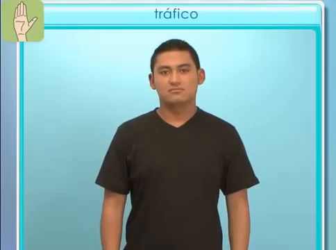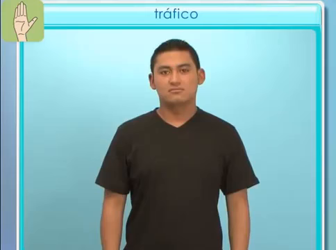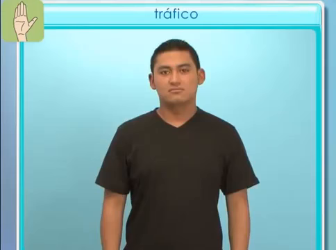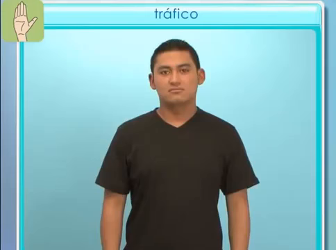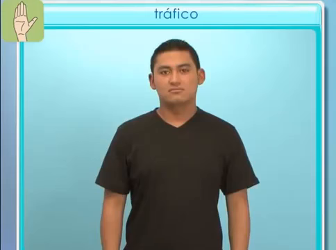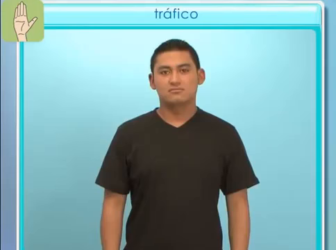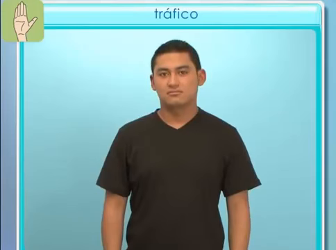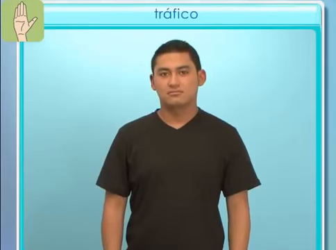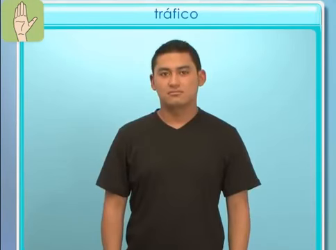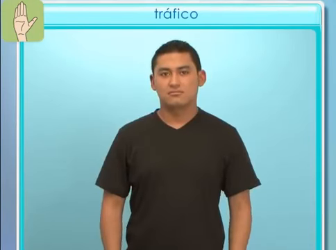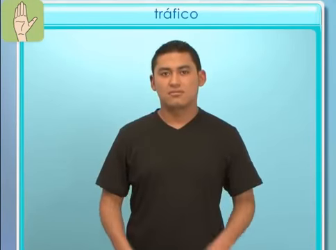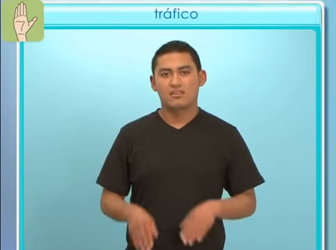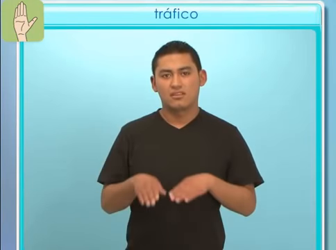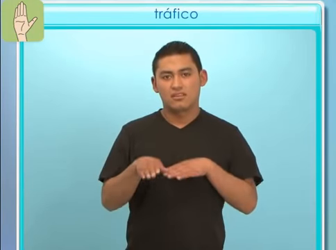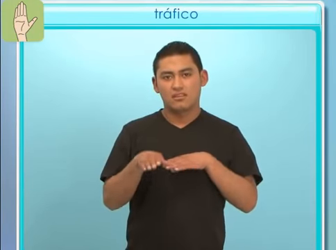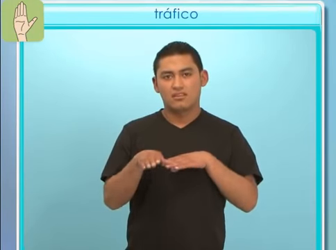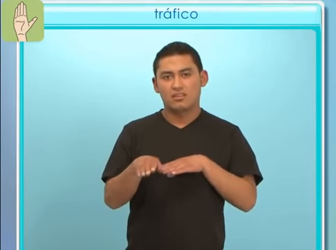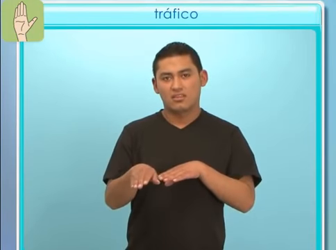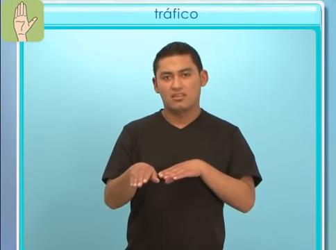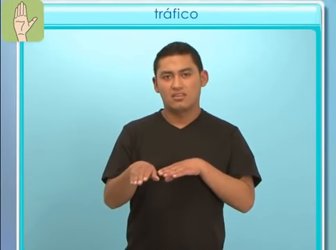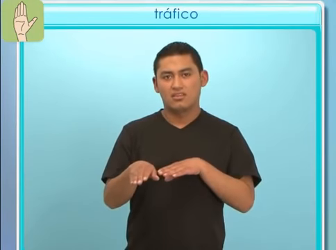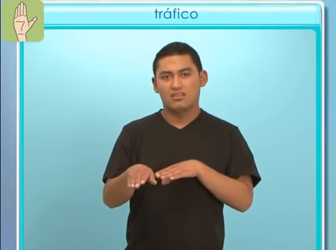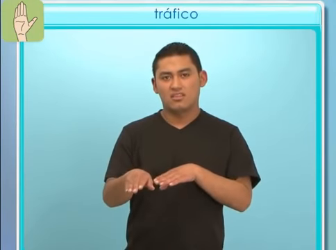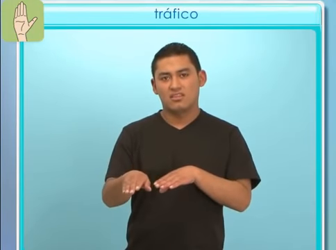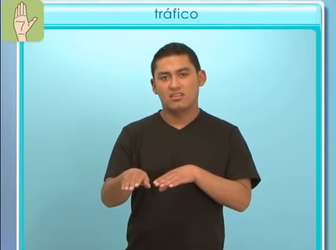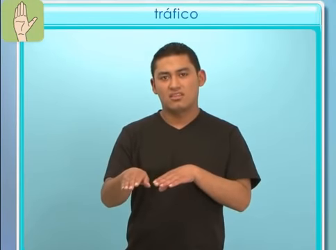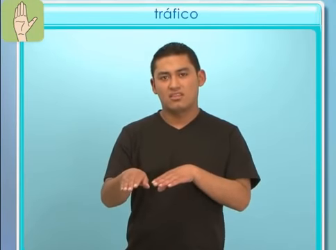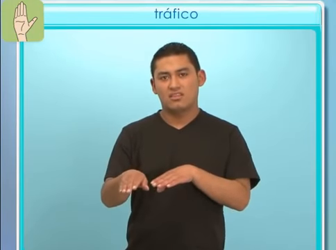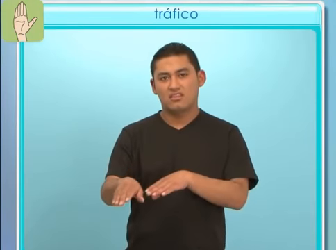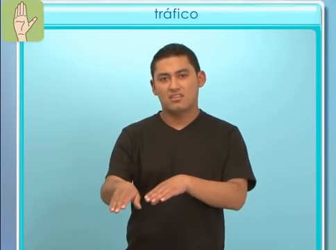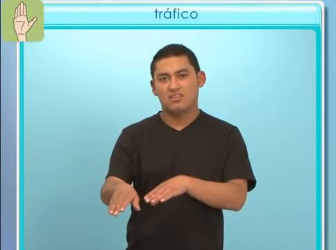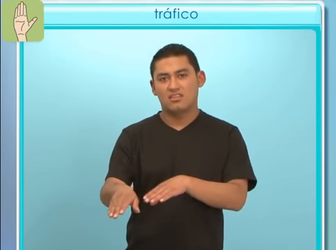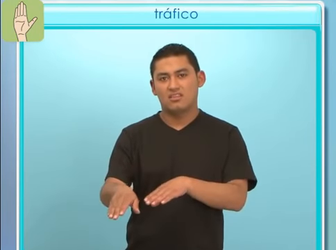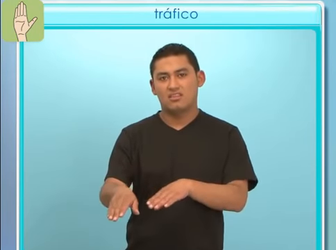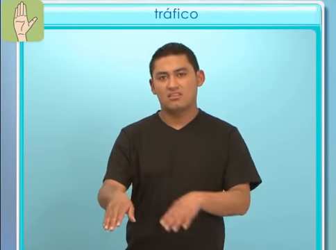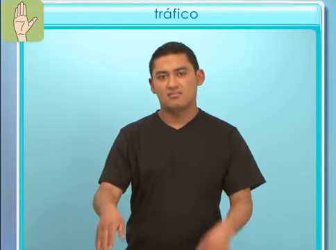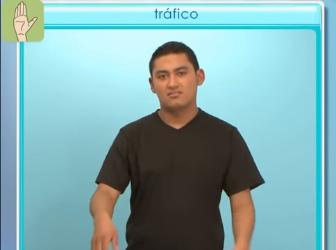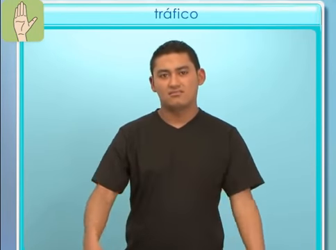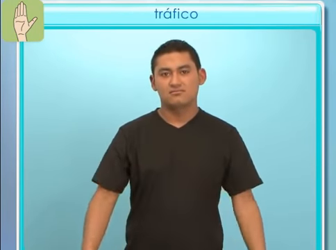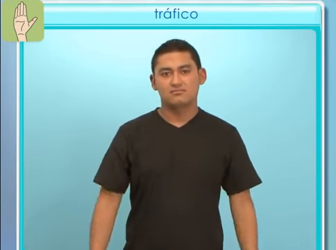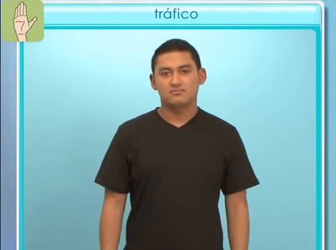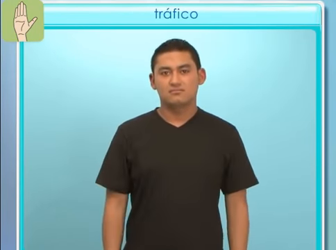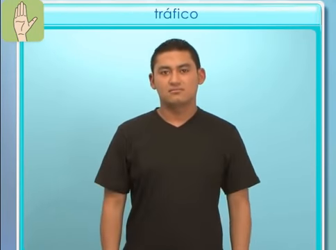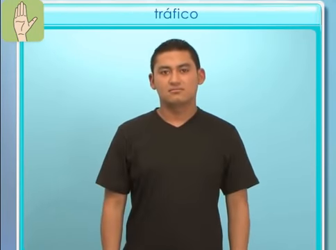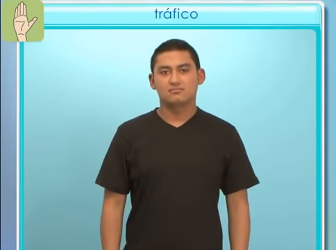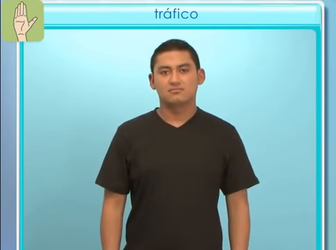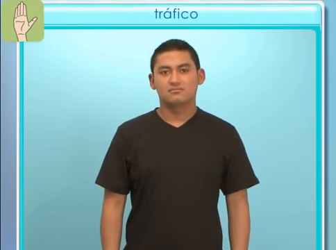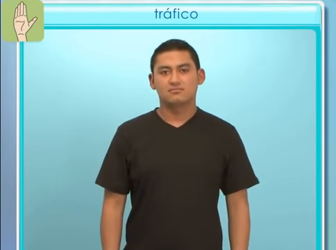TRAFICO